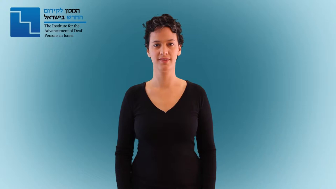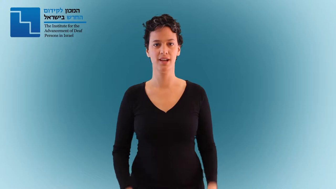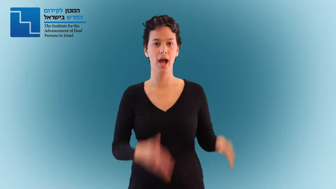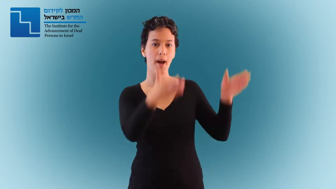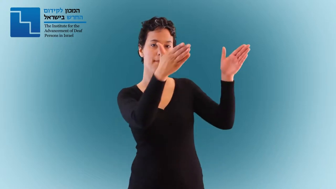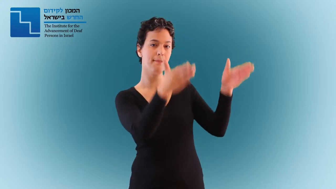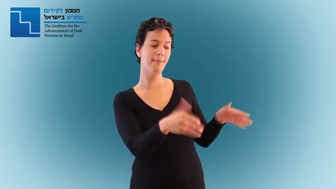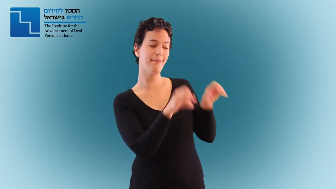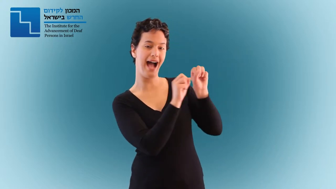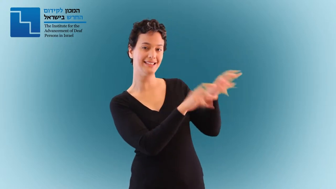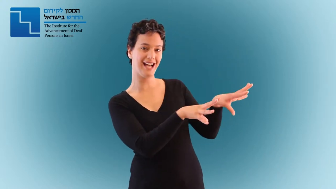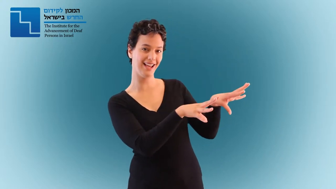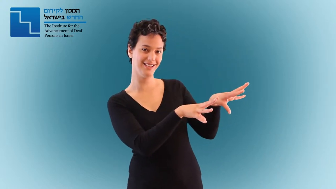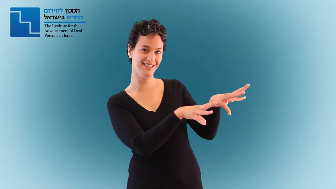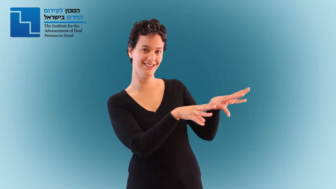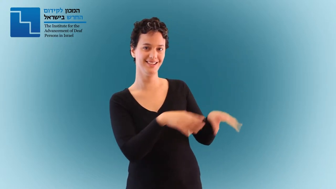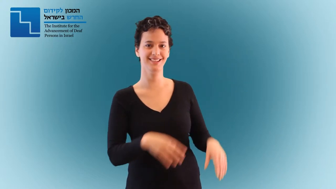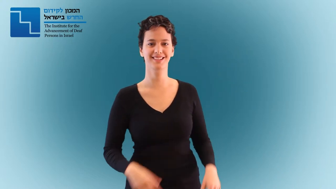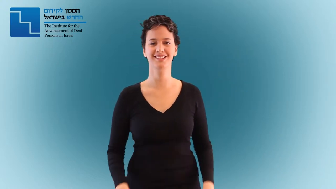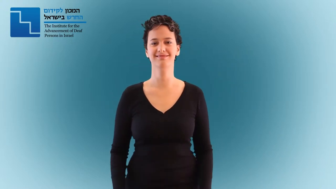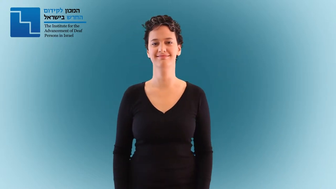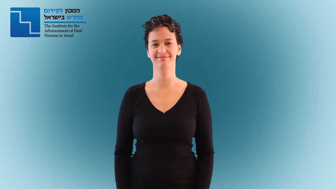מחסן